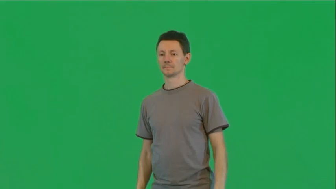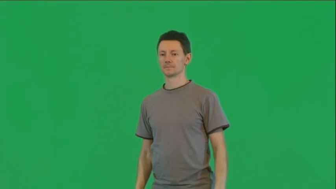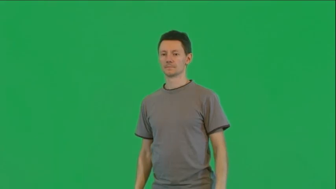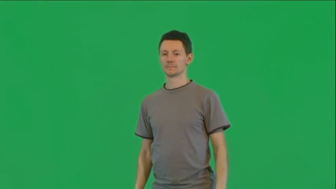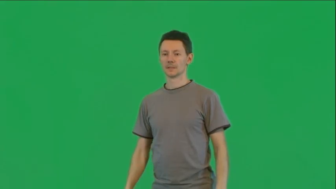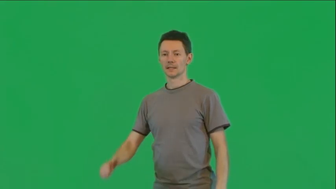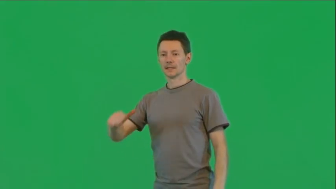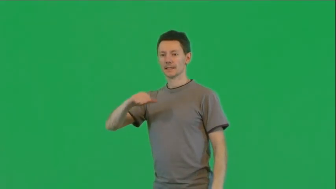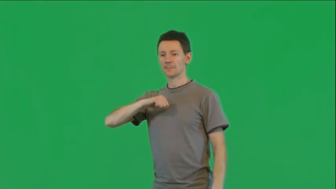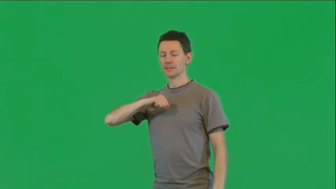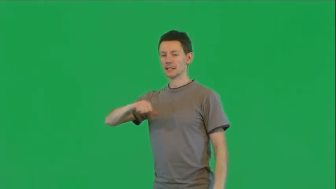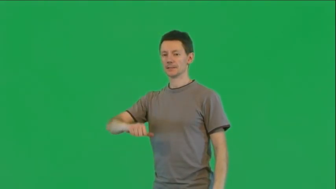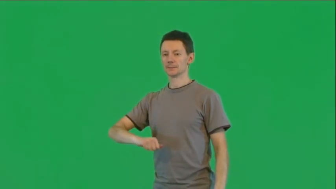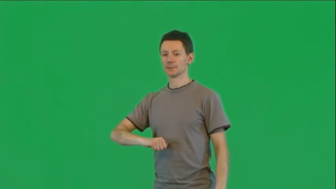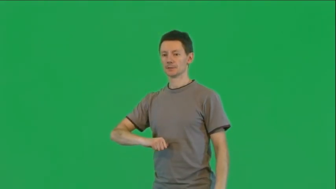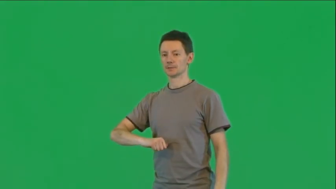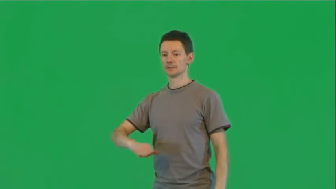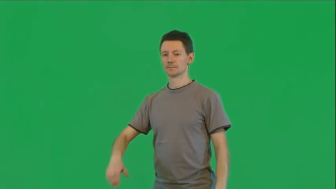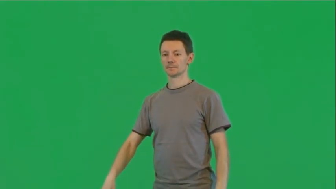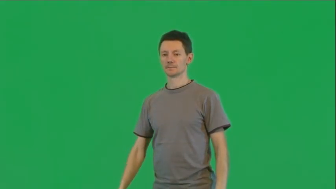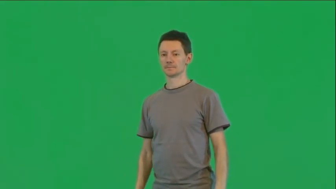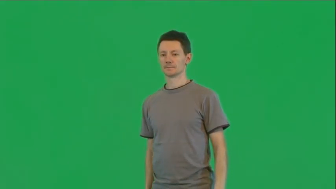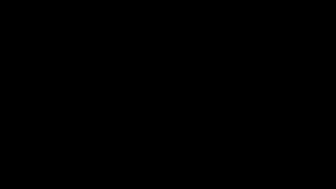kapitalizm